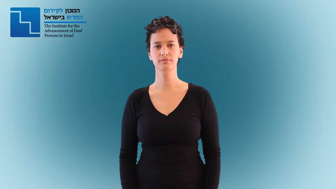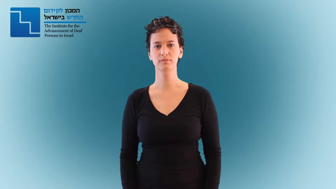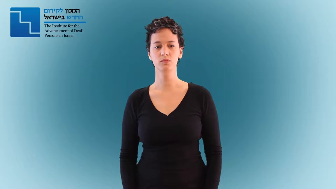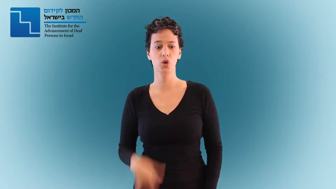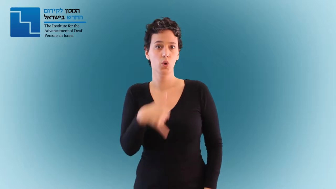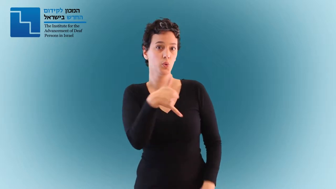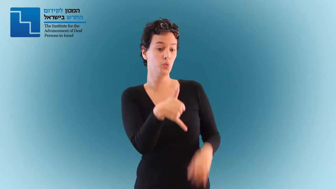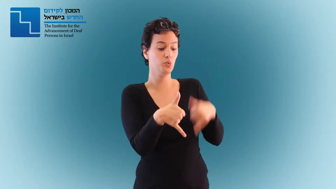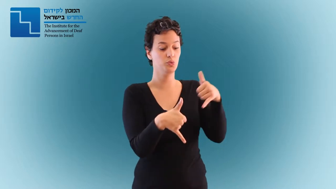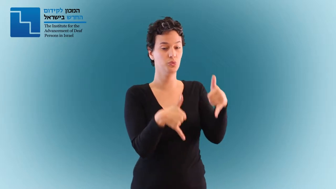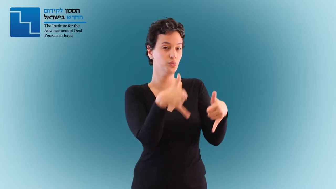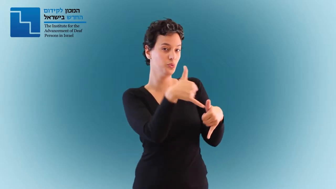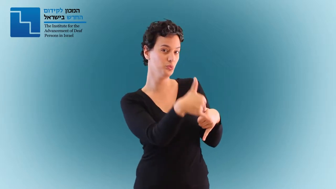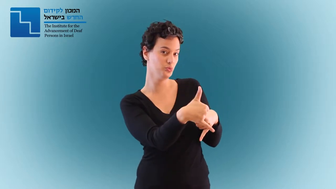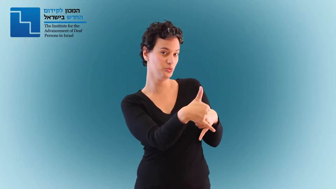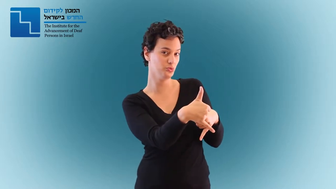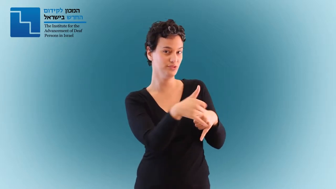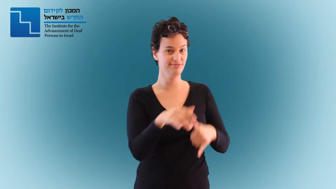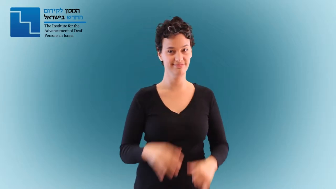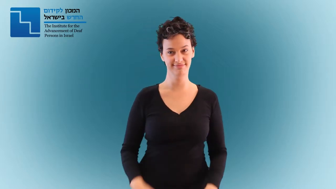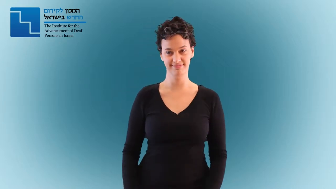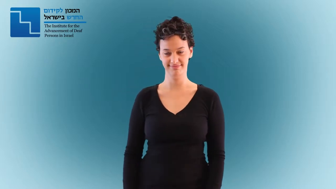עקב